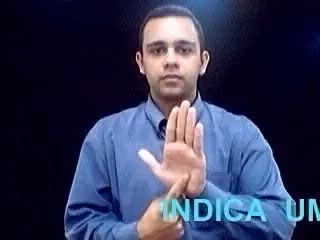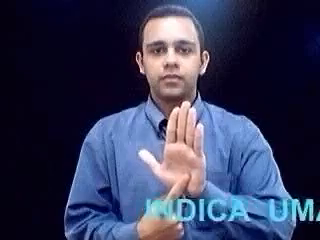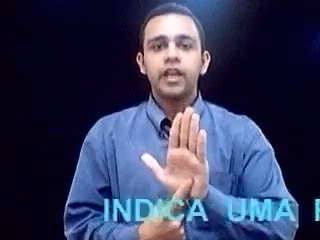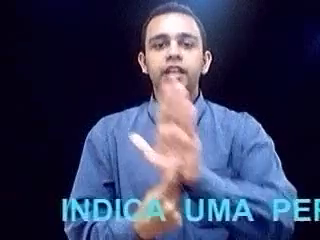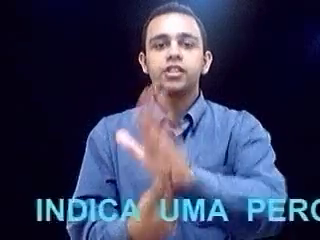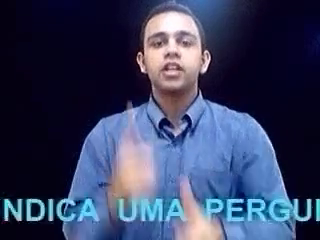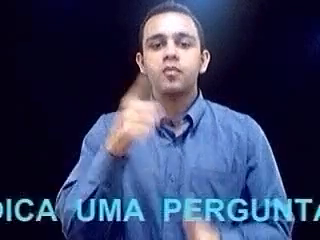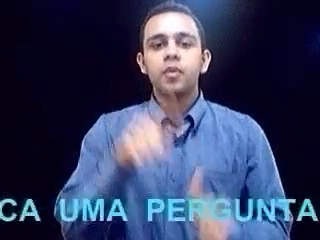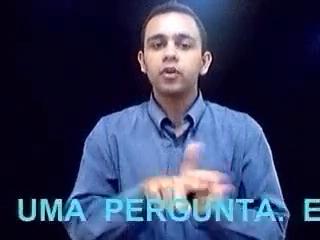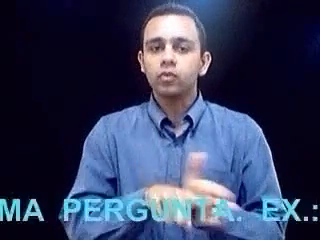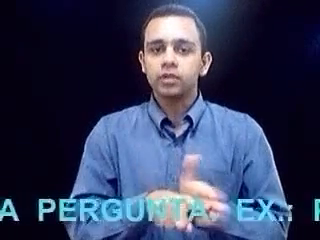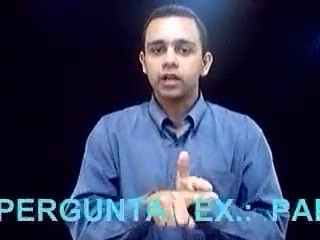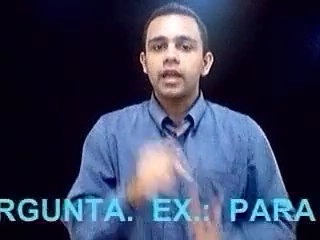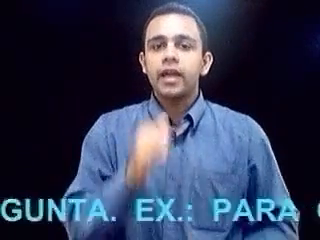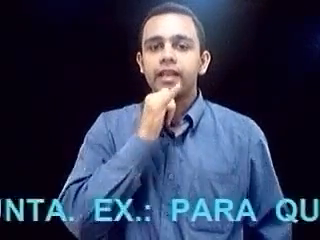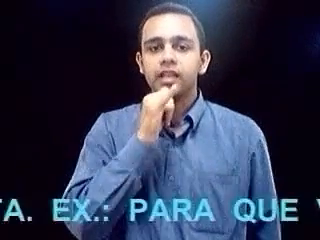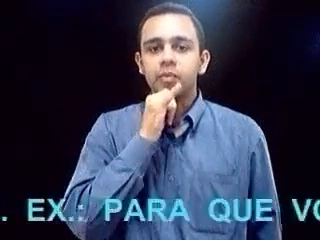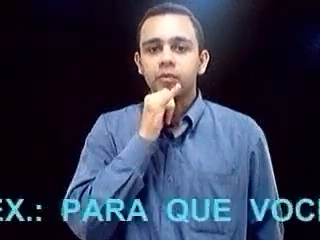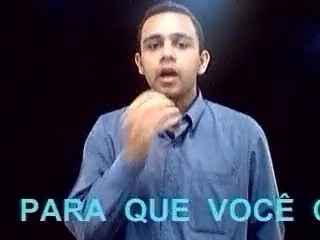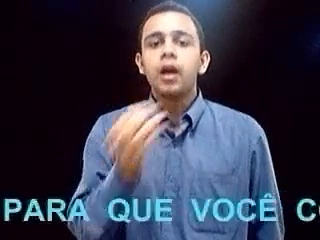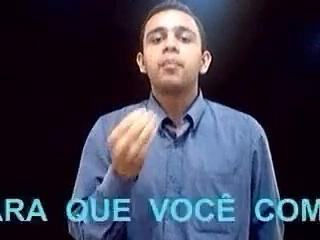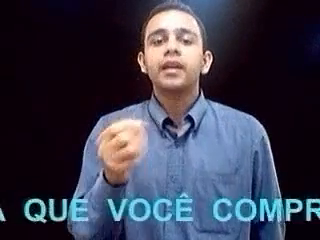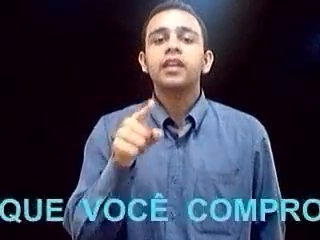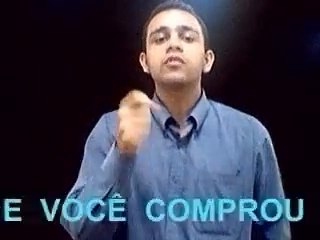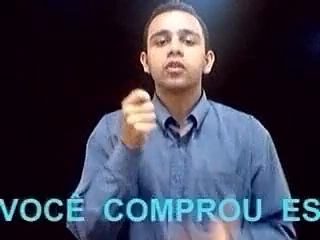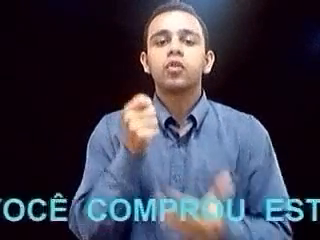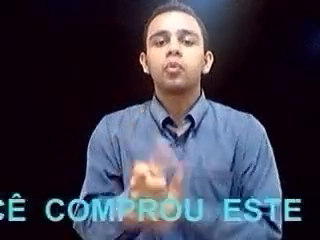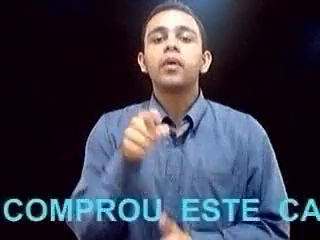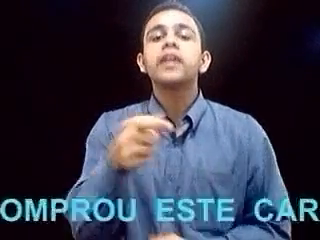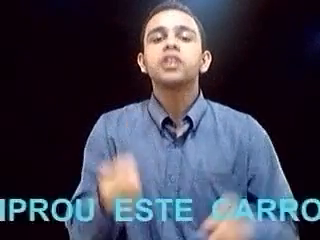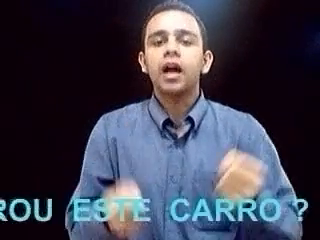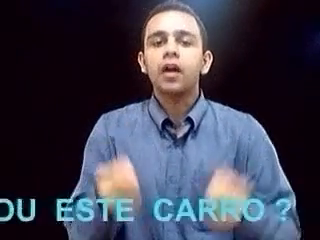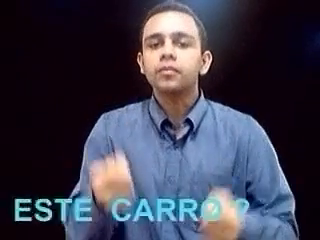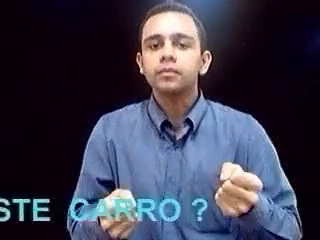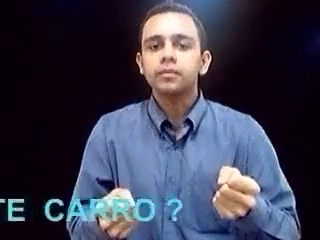pparaque